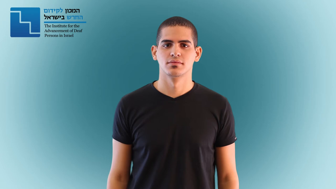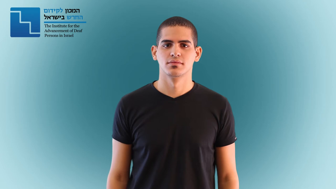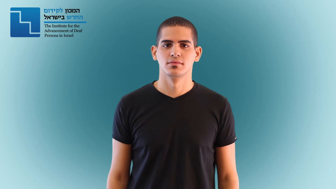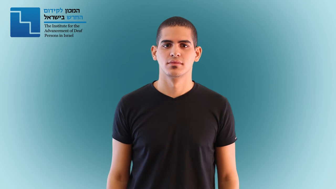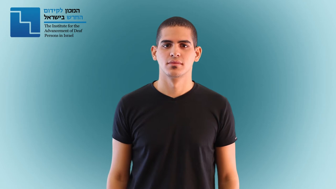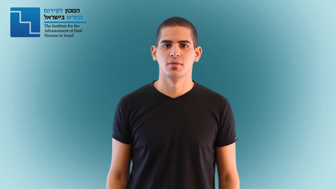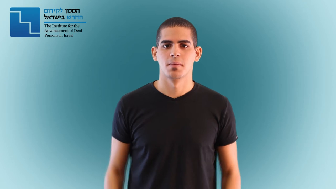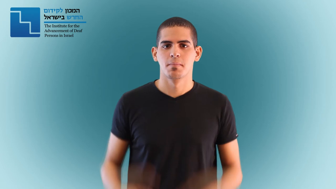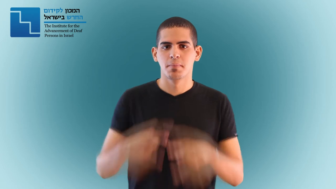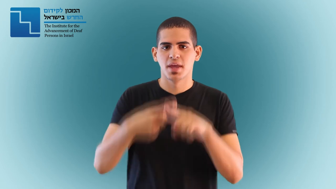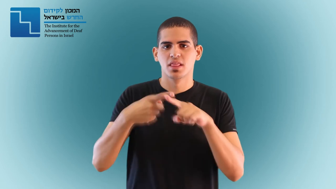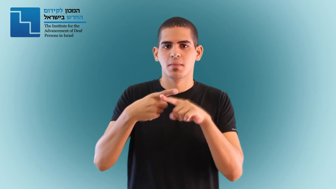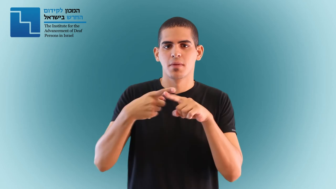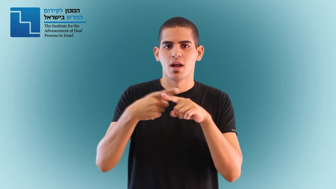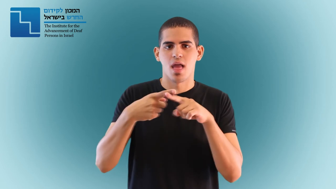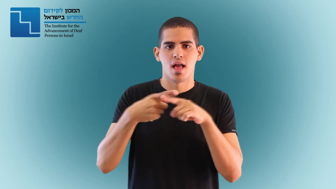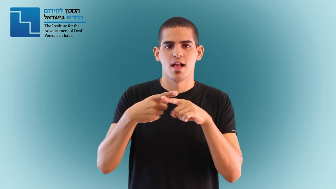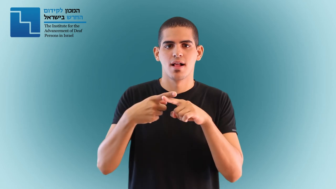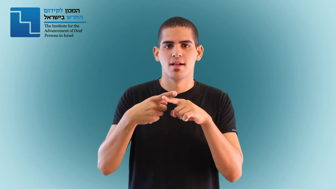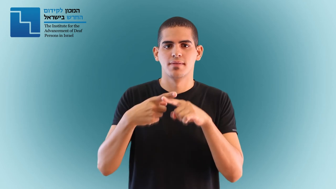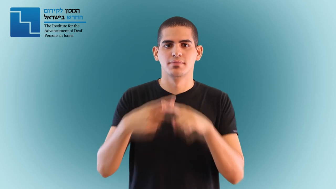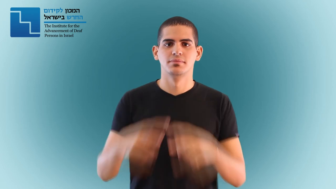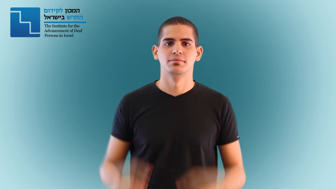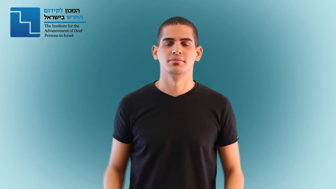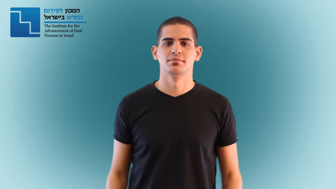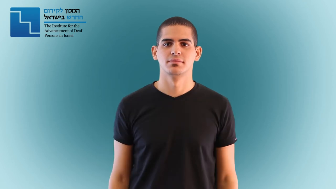ברית מילה